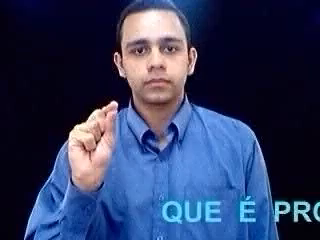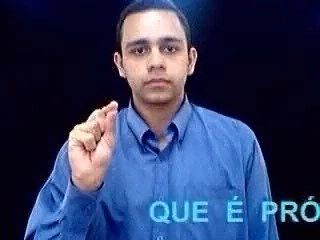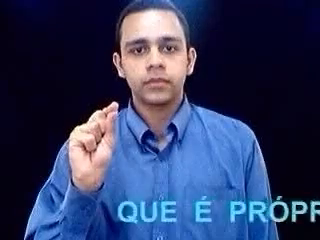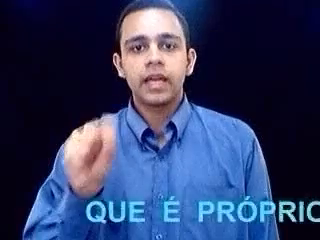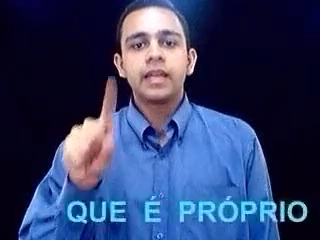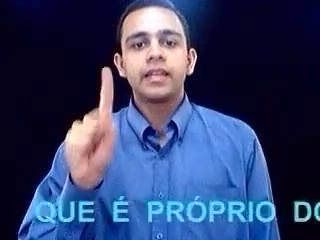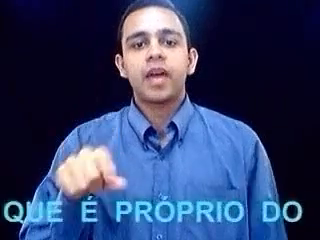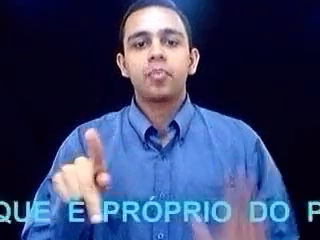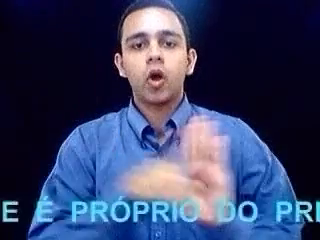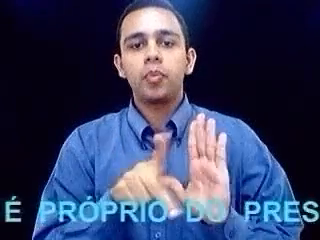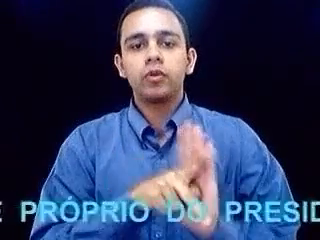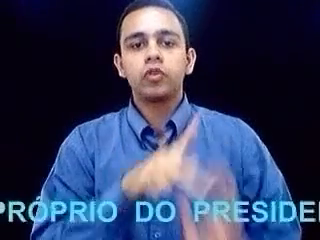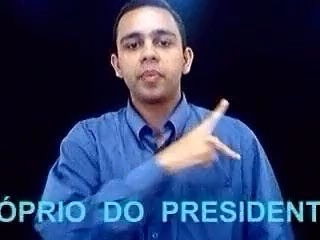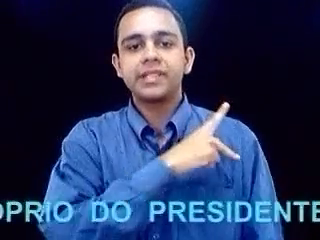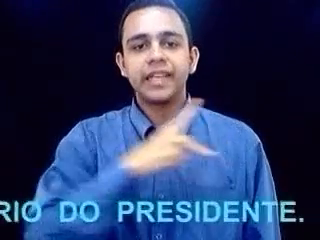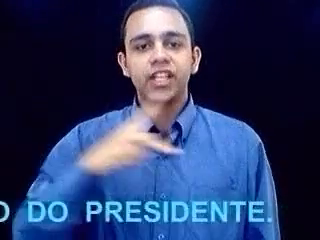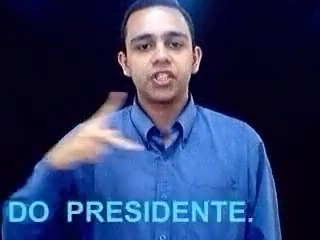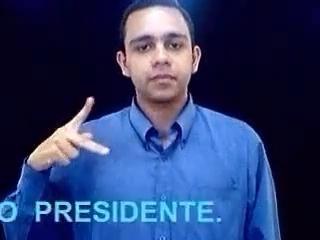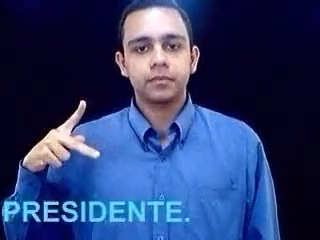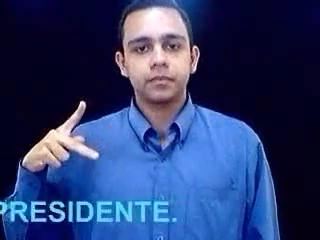ppresidencial